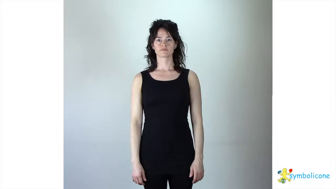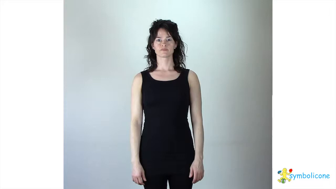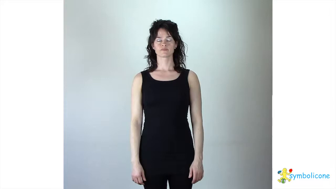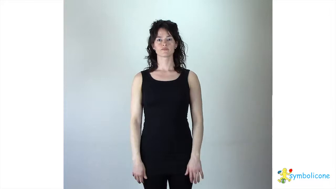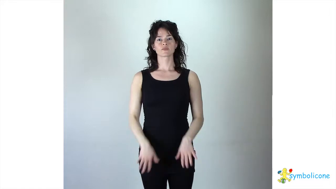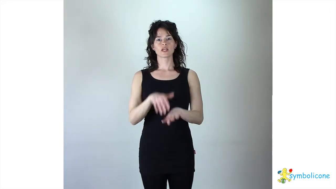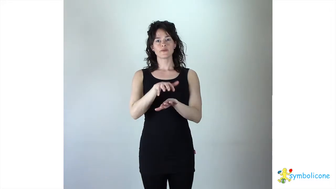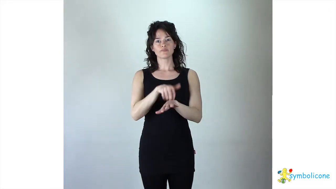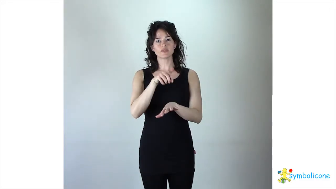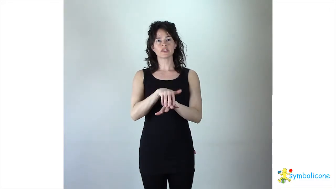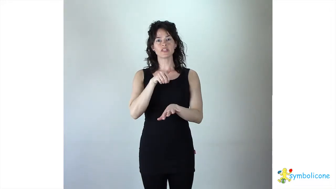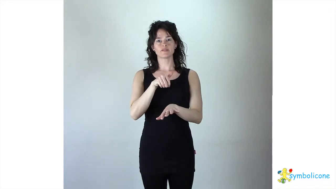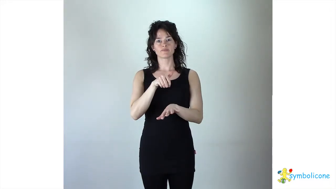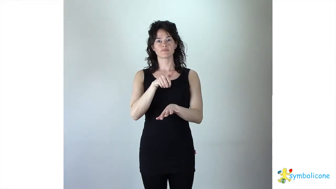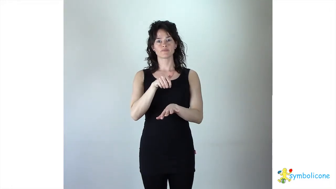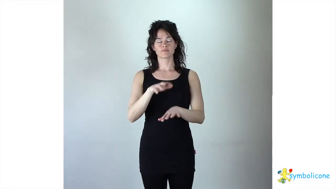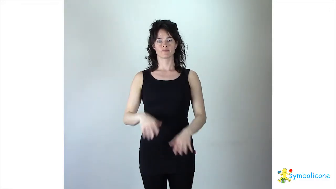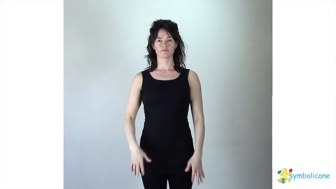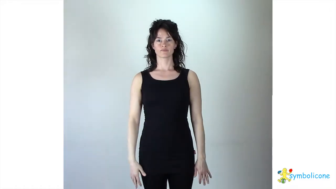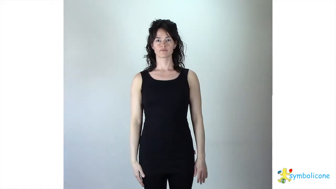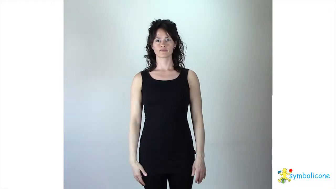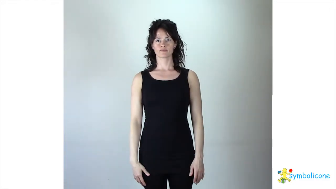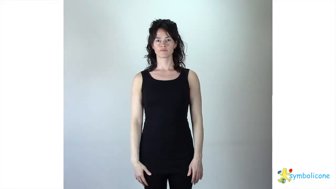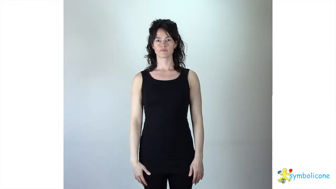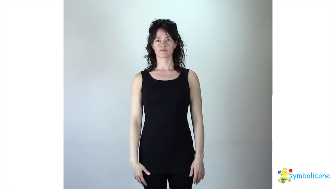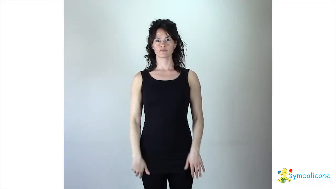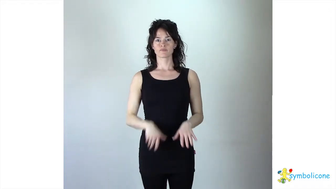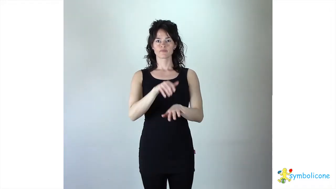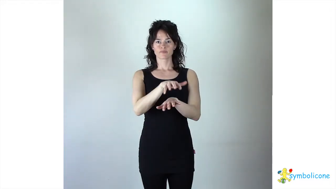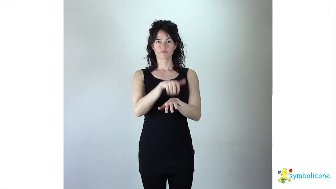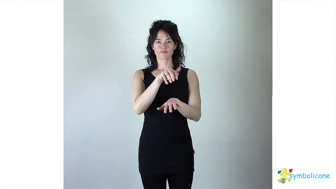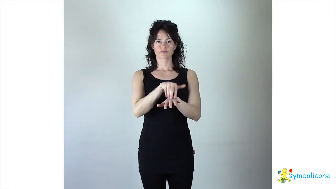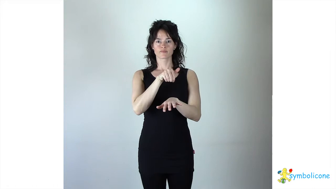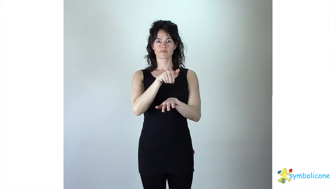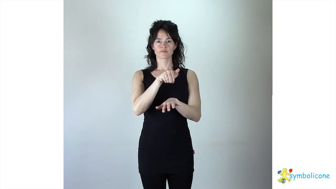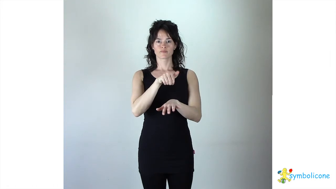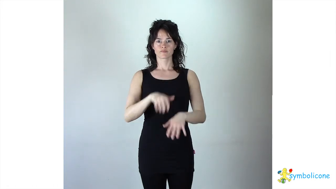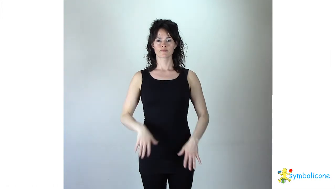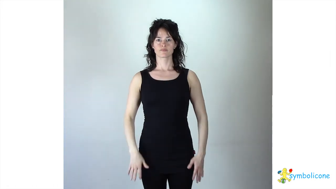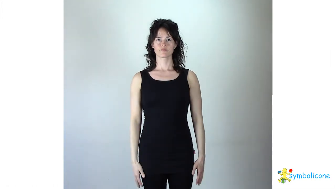Pied